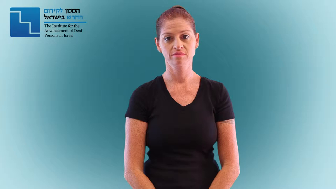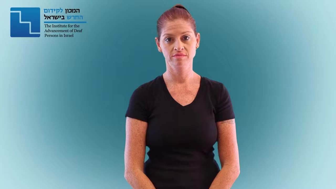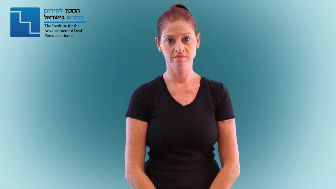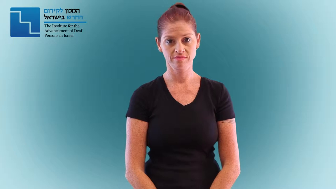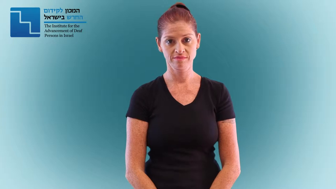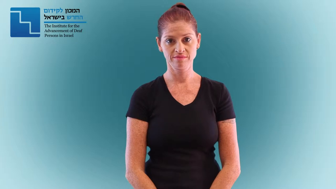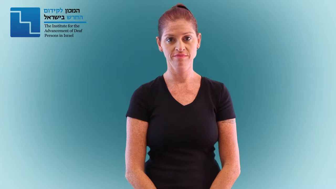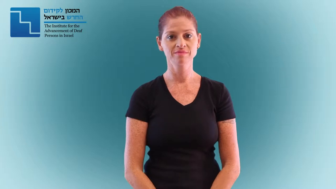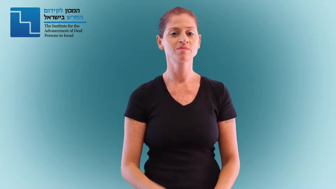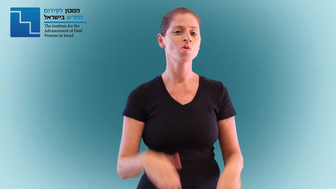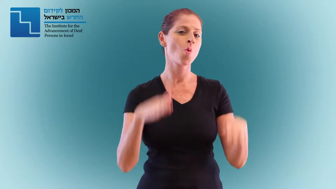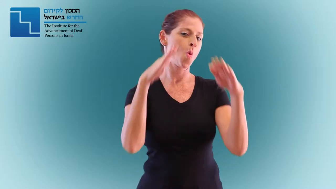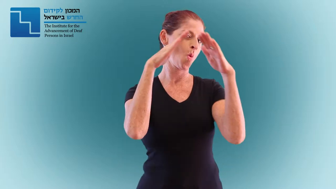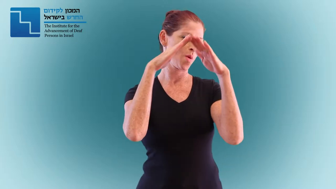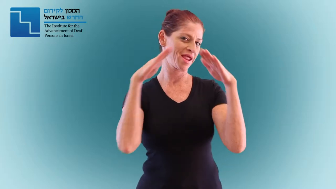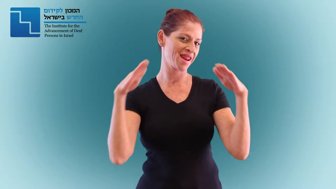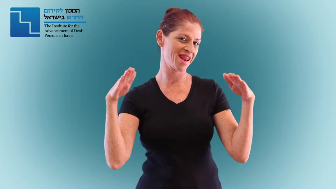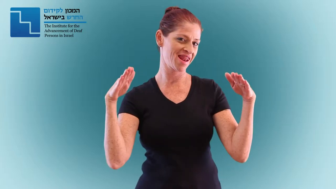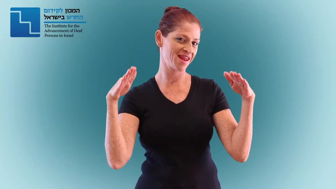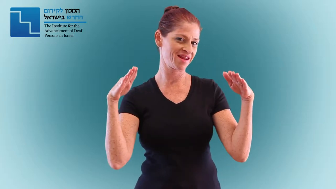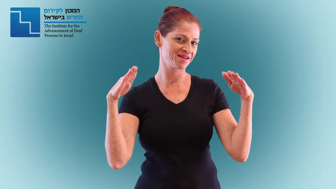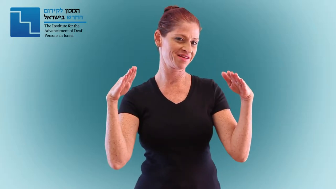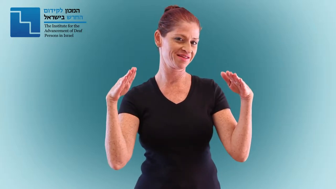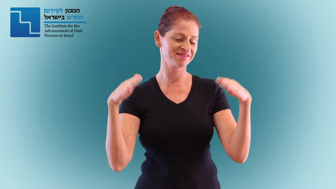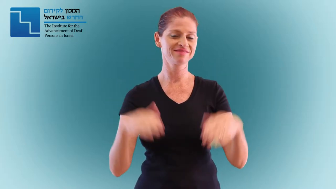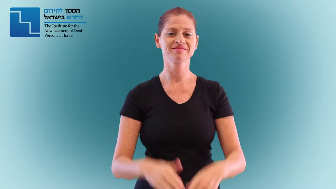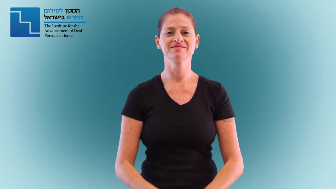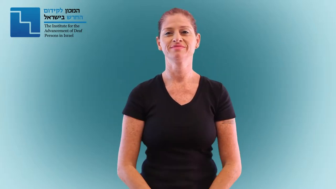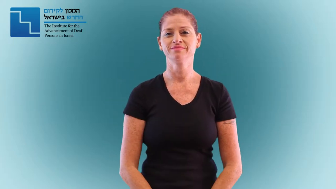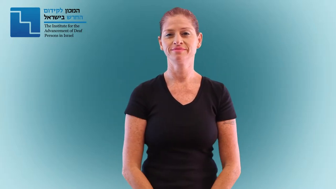אוהל